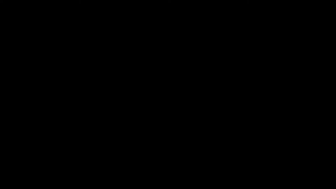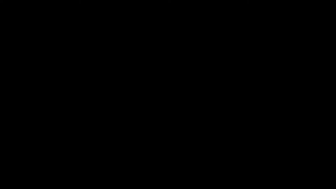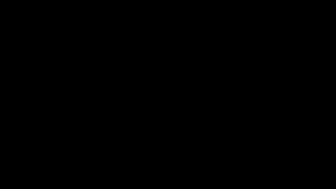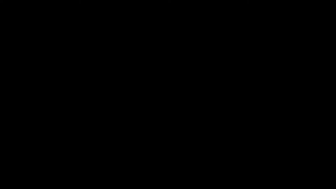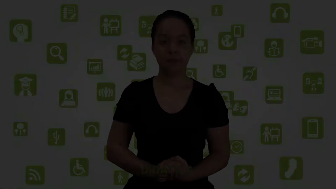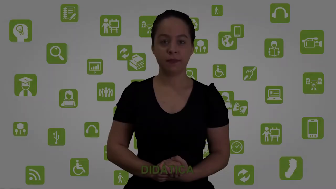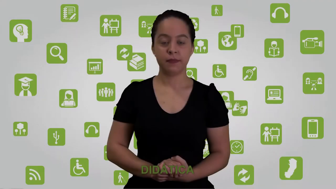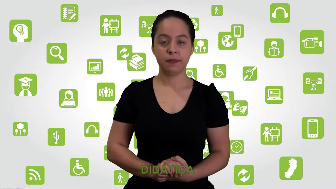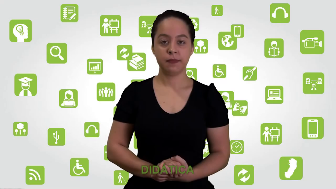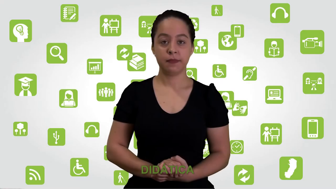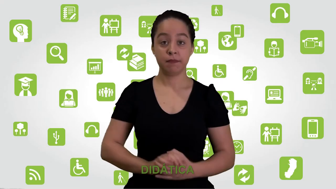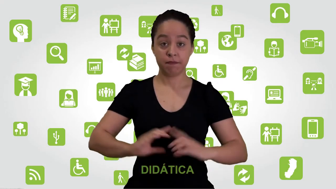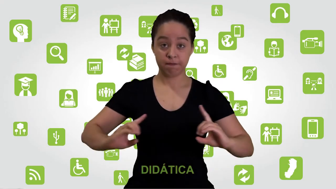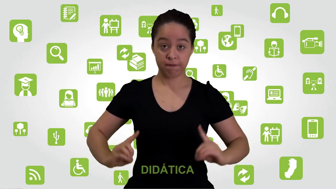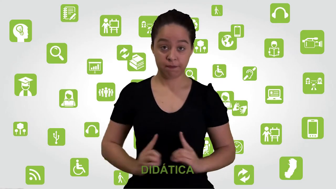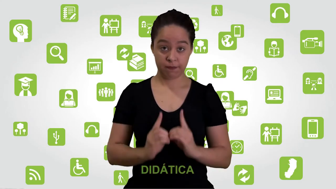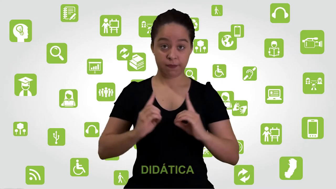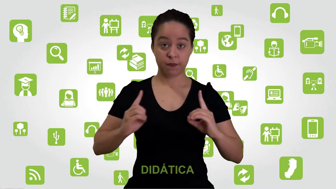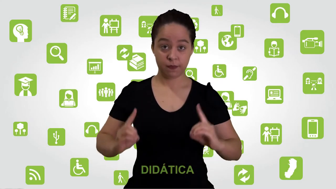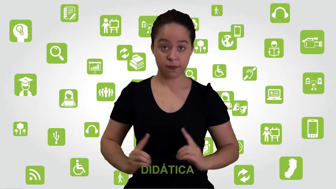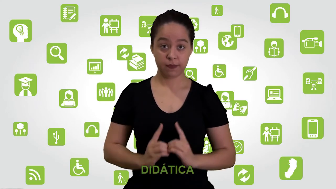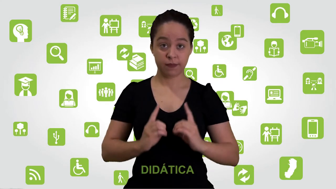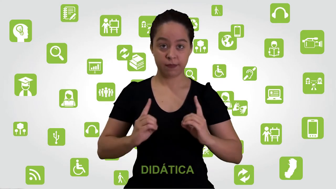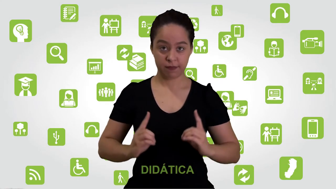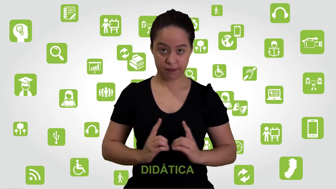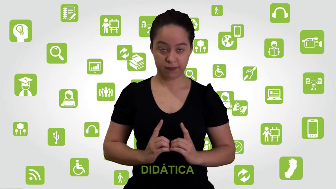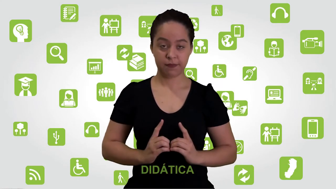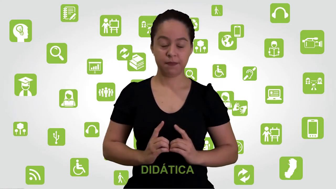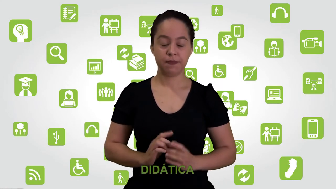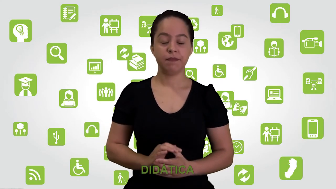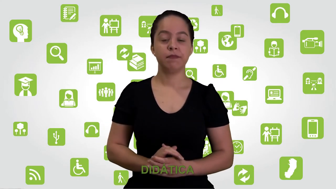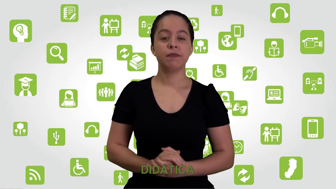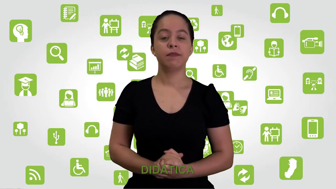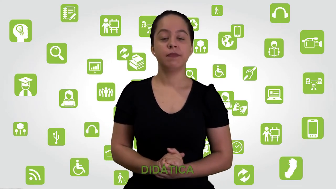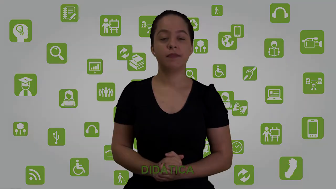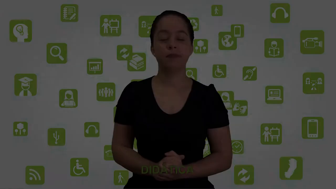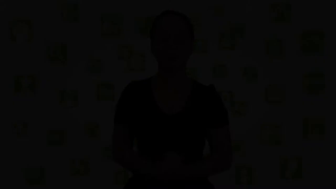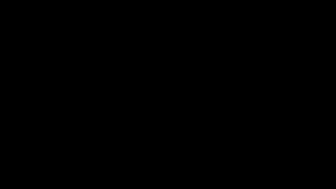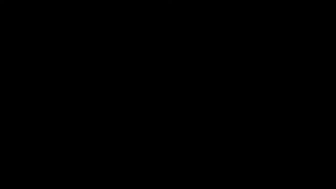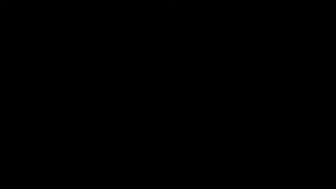Didática